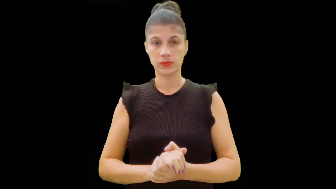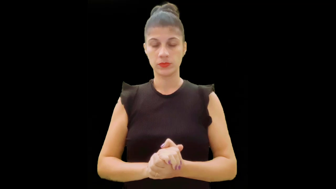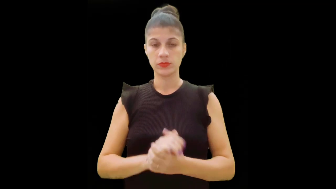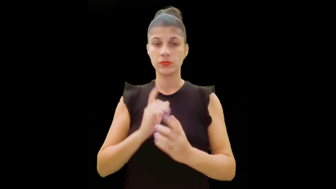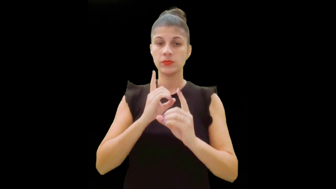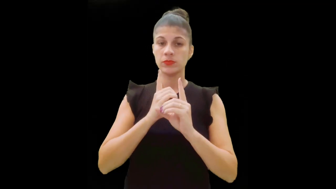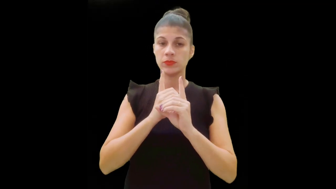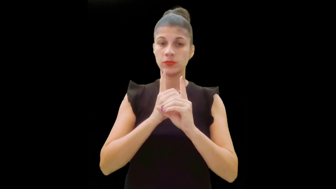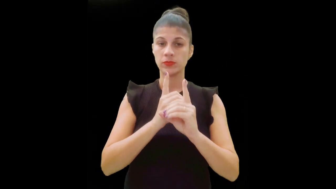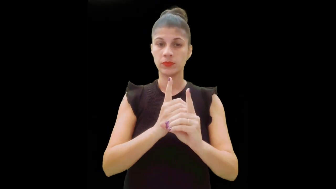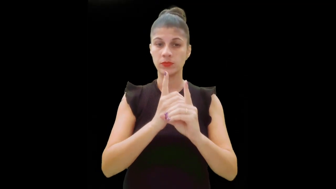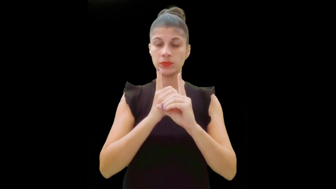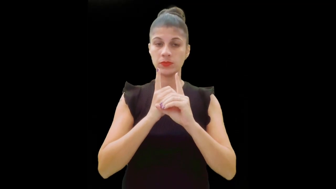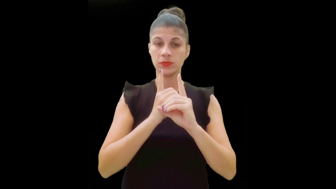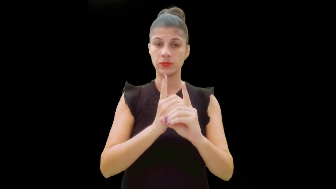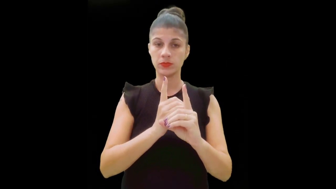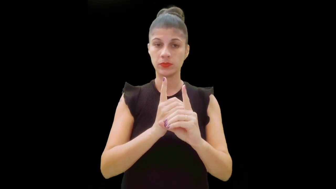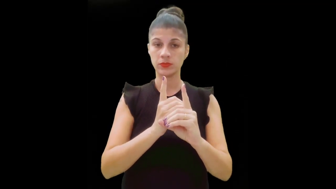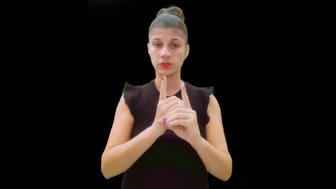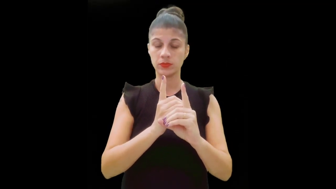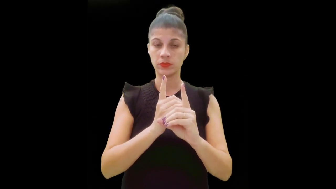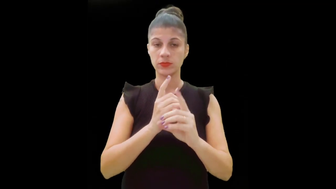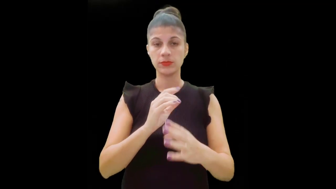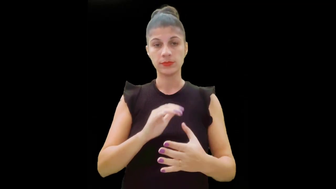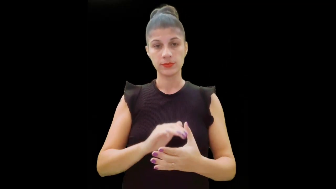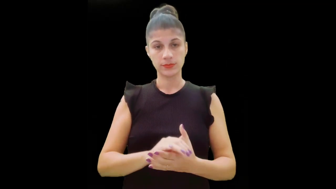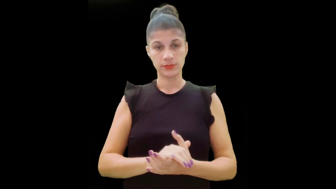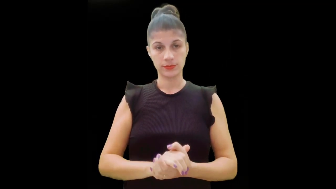Discípulo